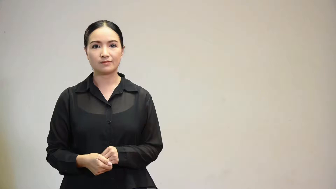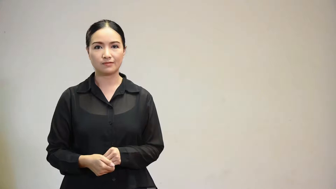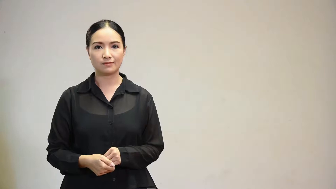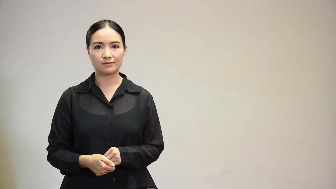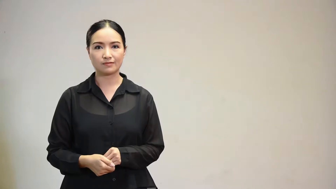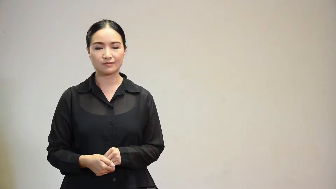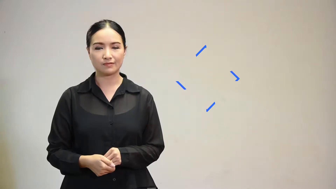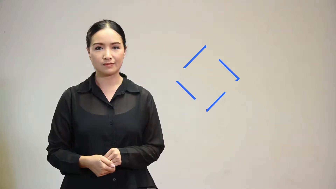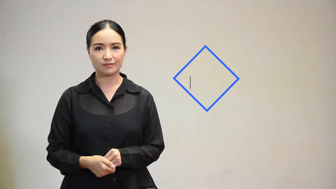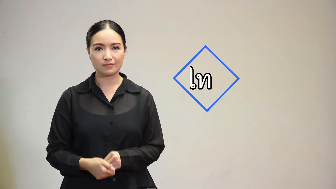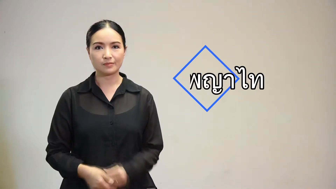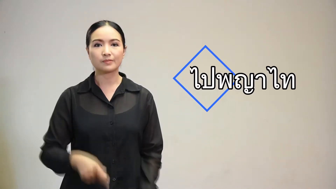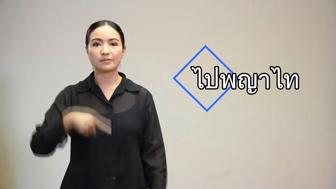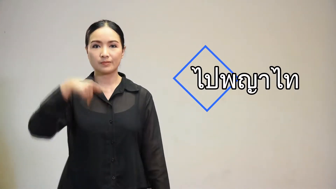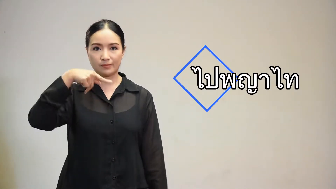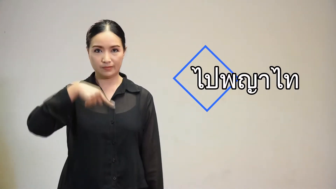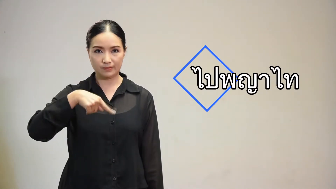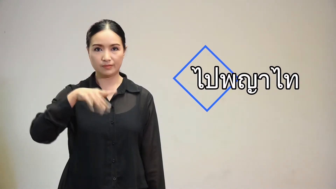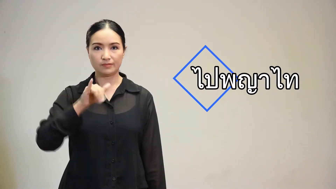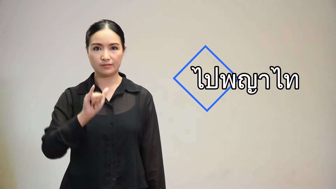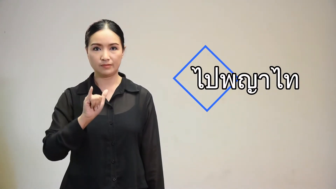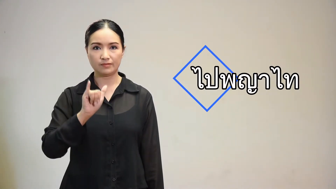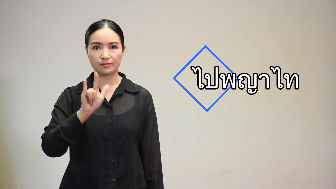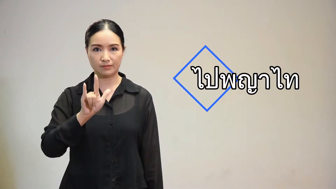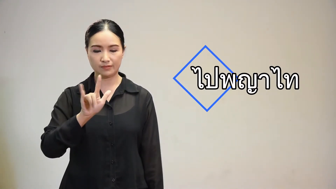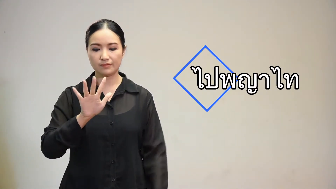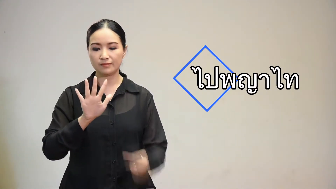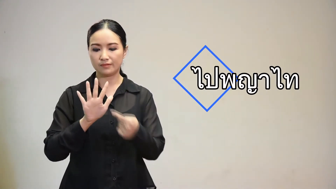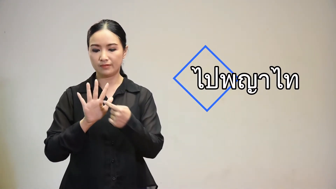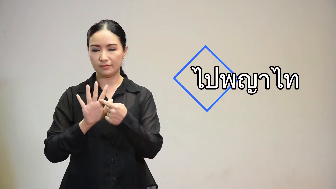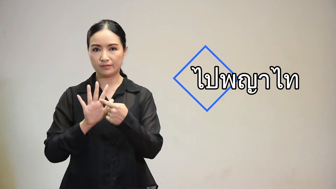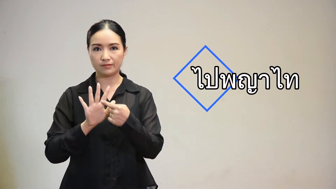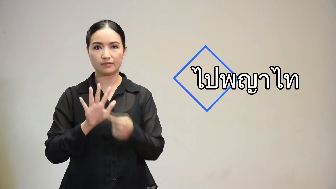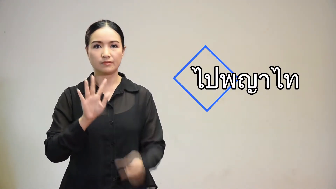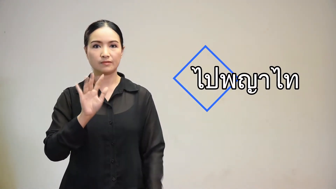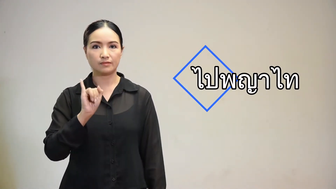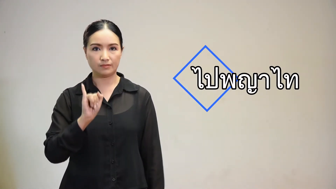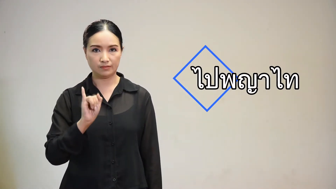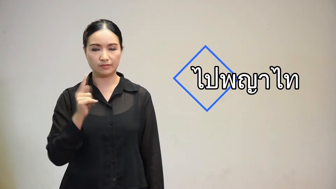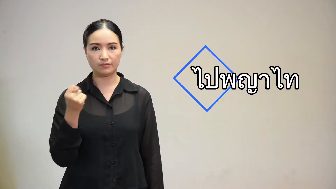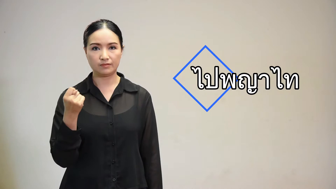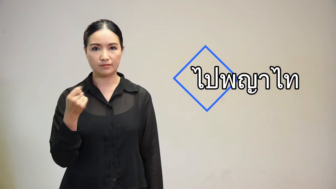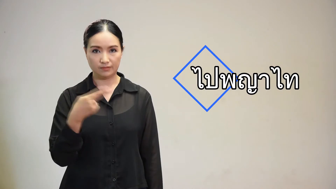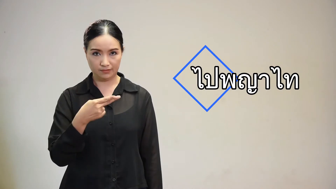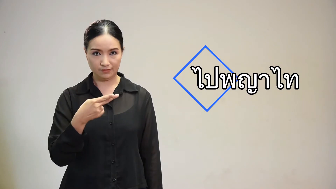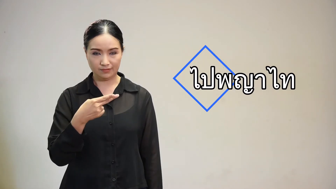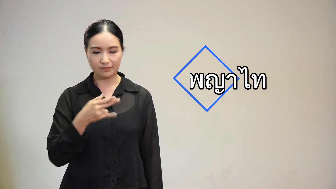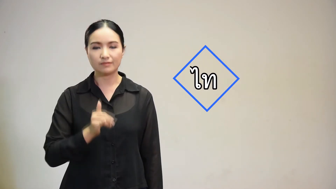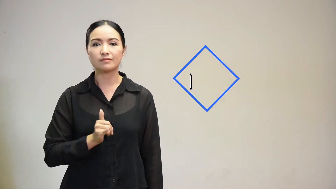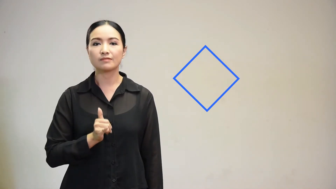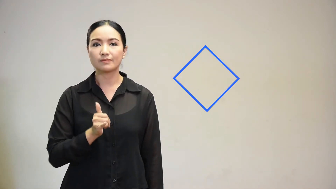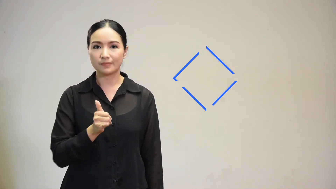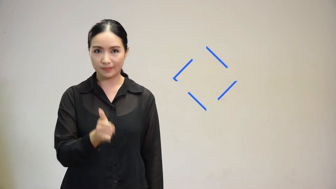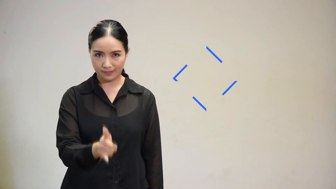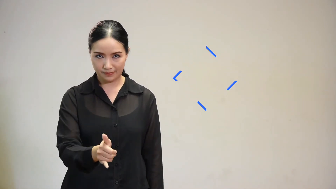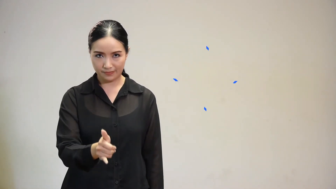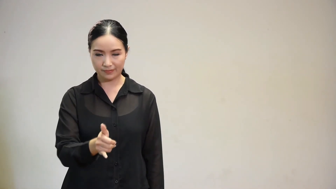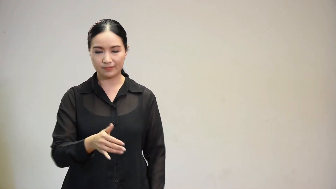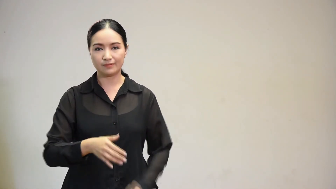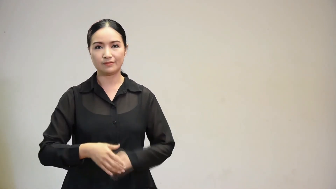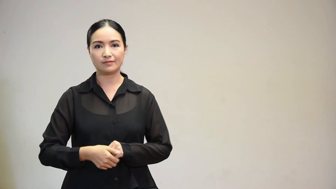ไปพญาไท